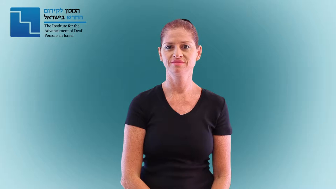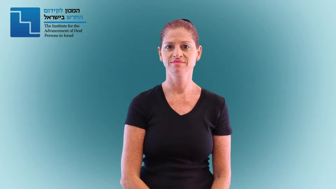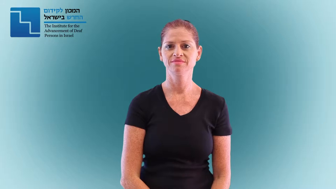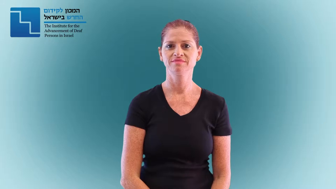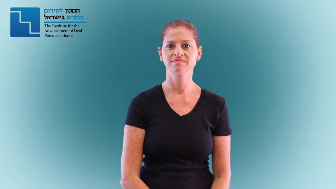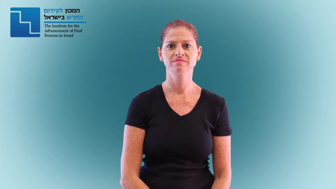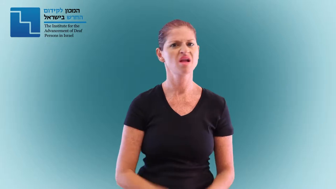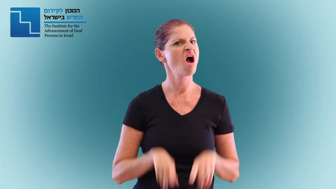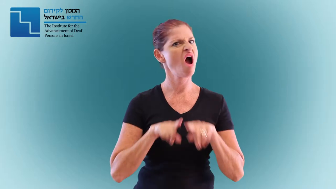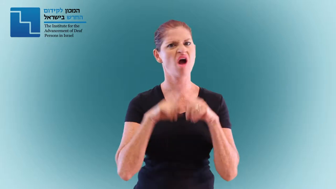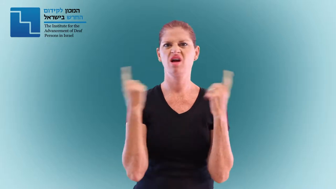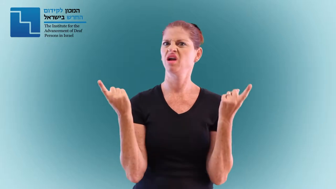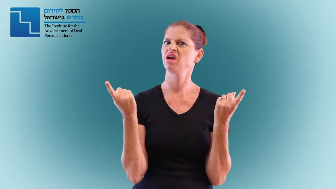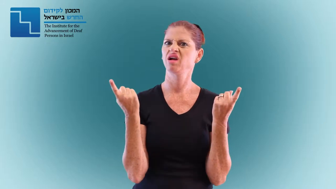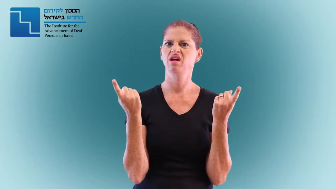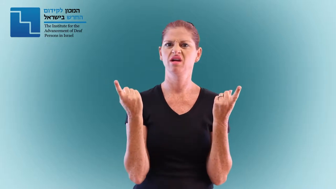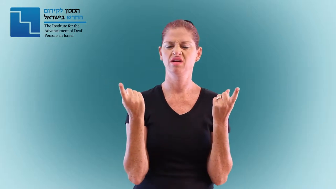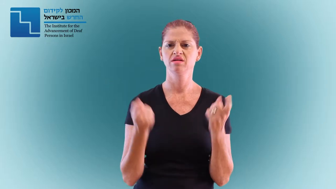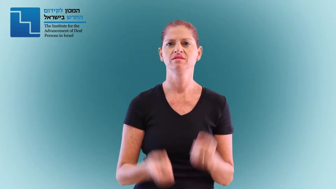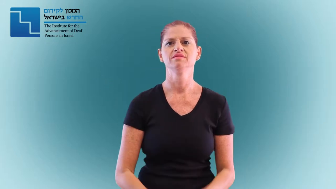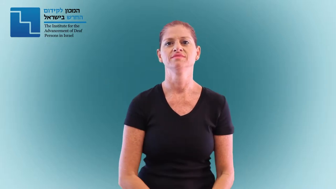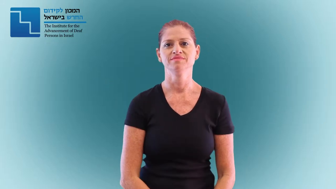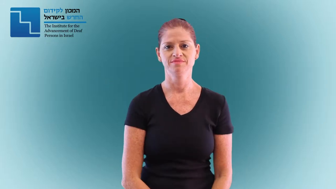אחר